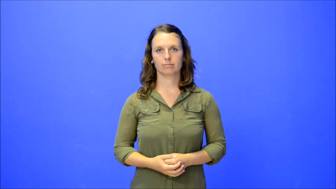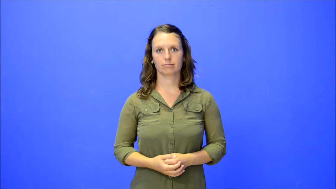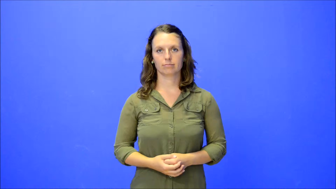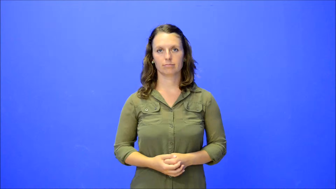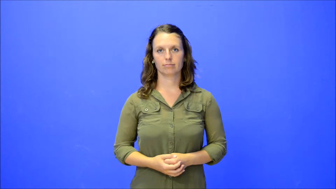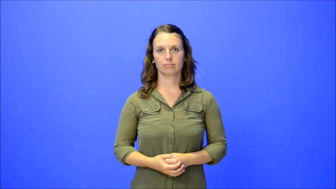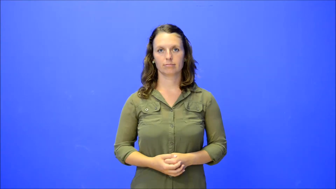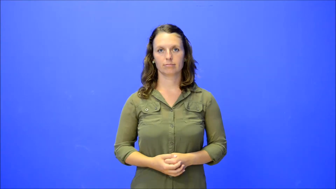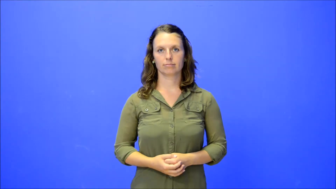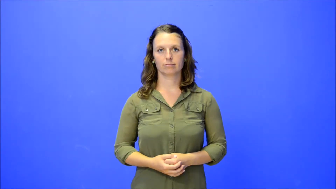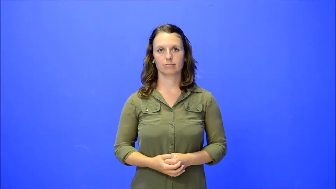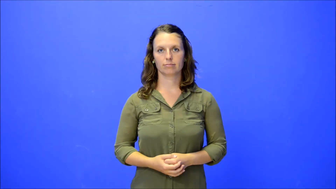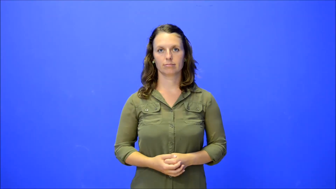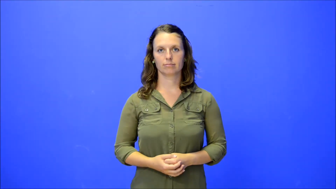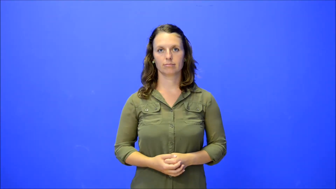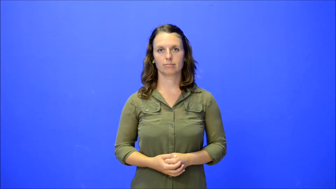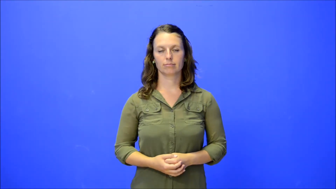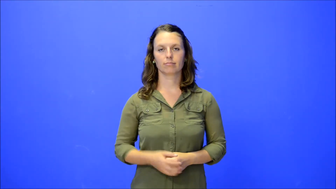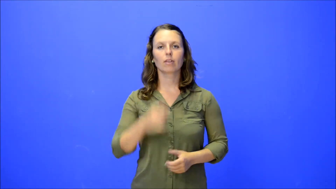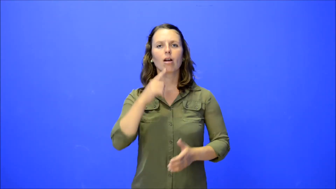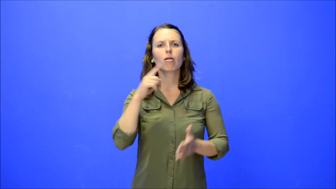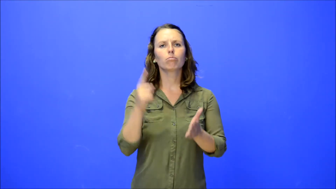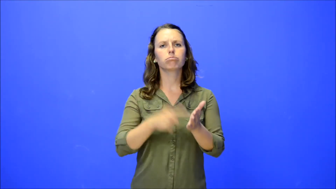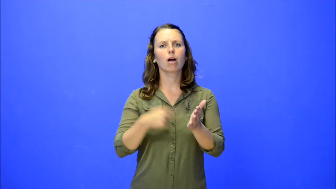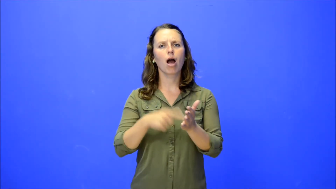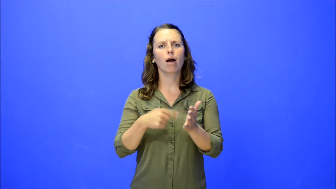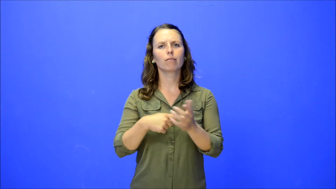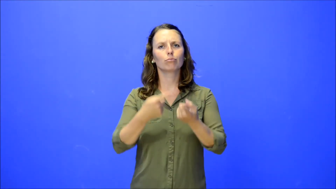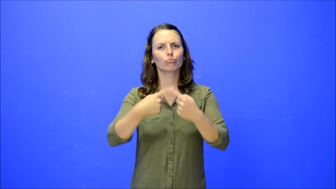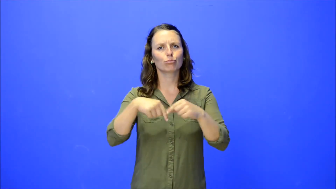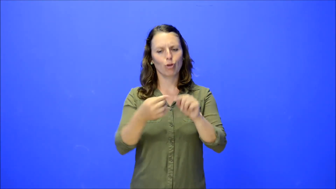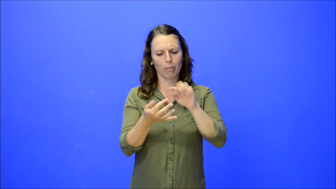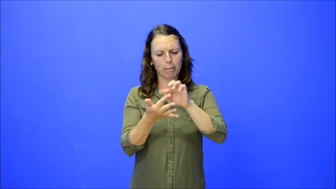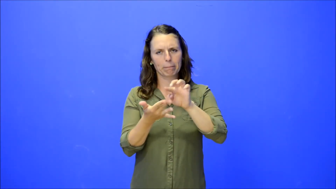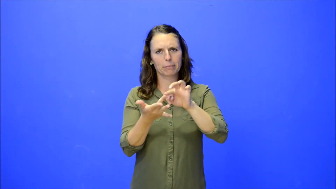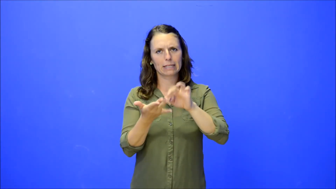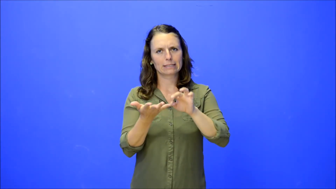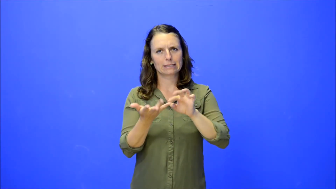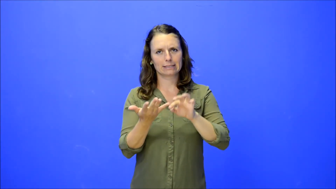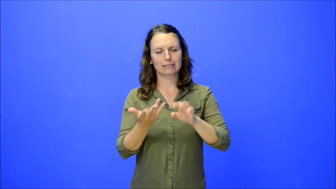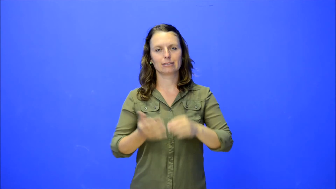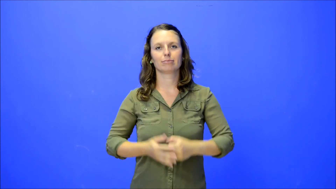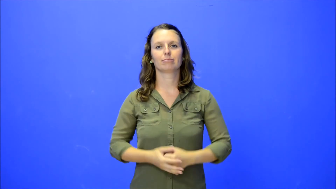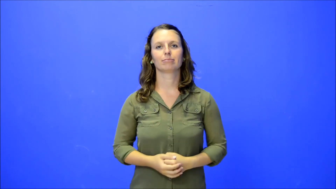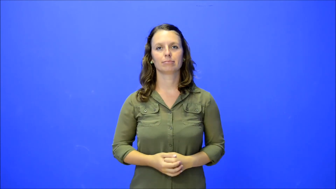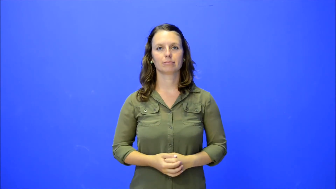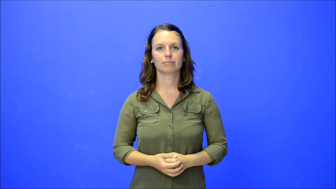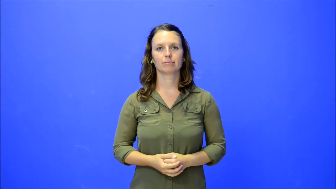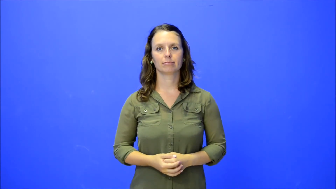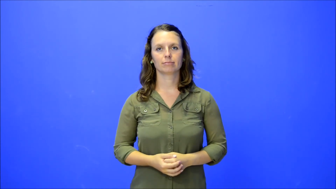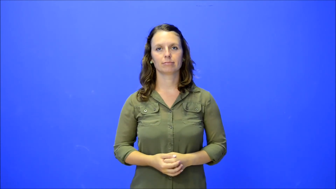prstové barvy